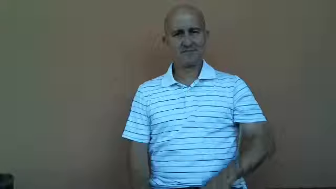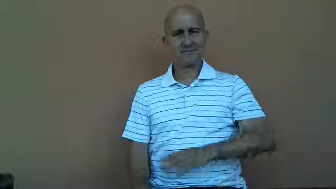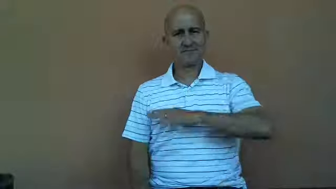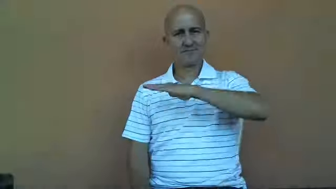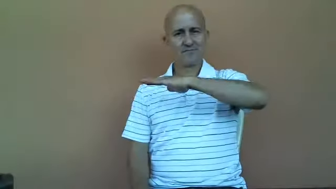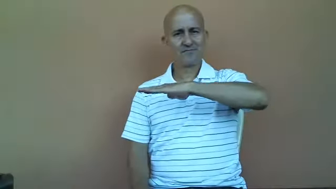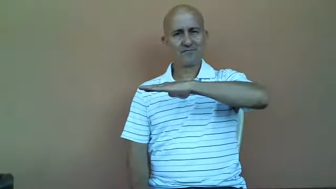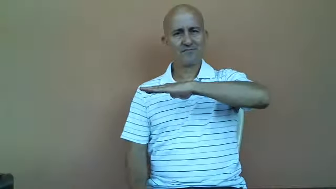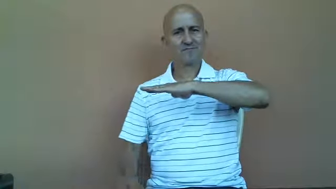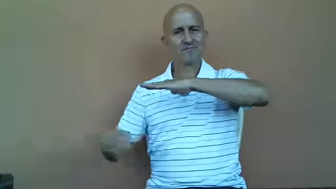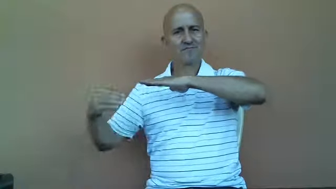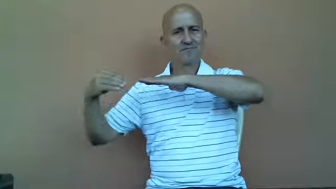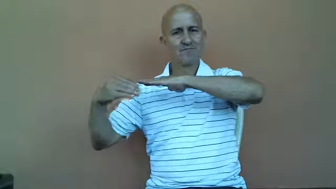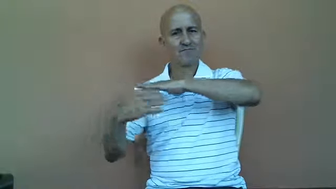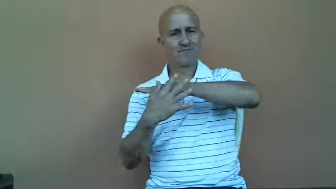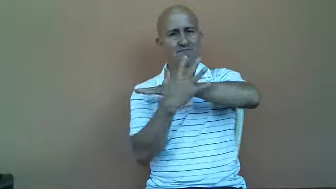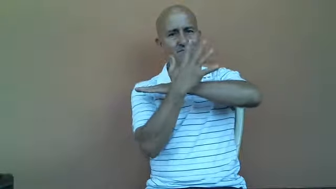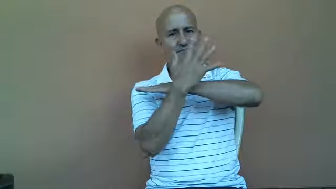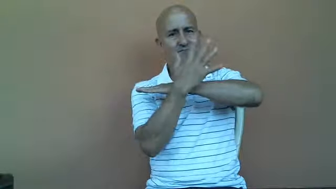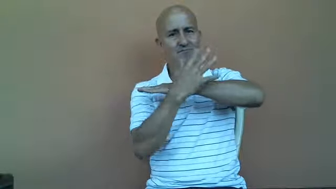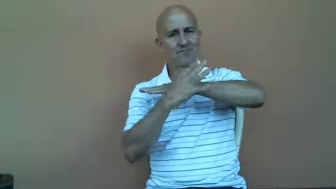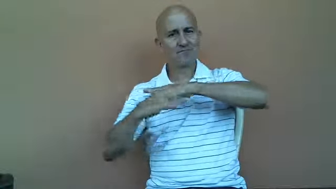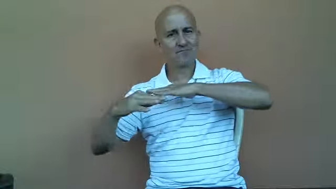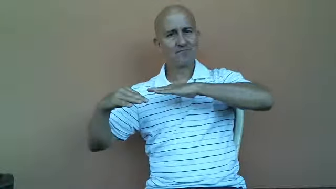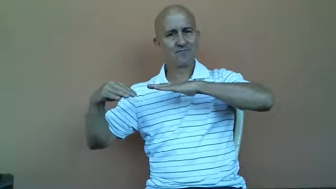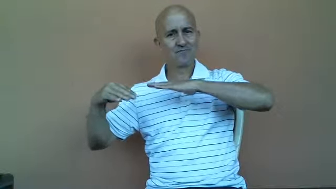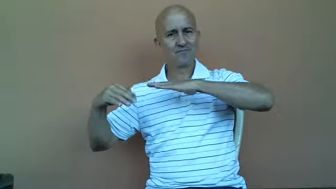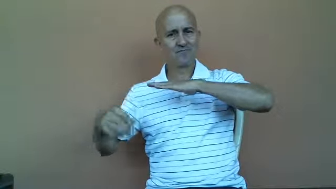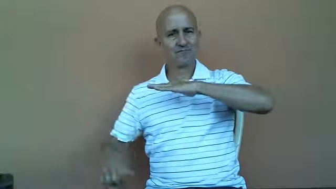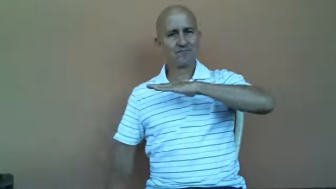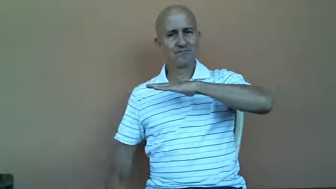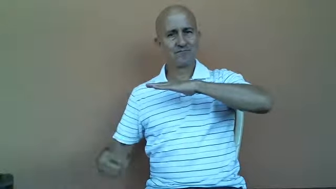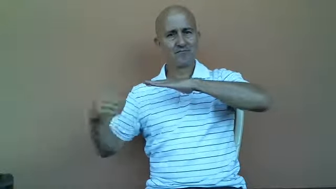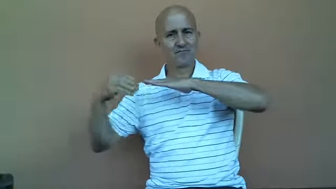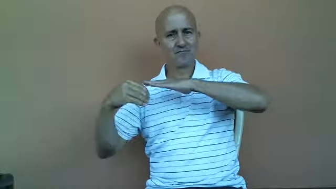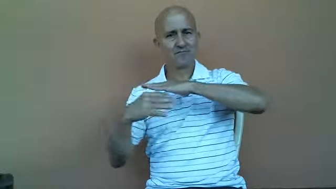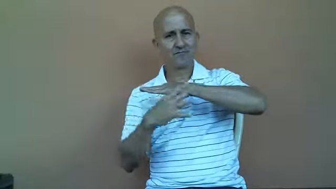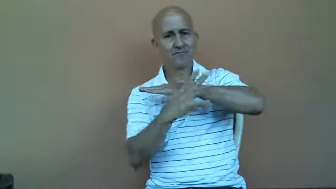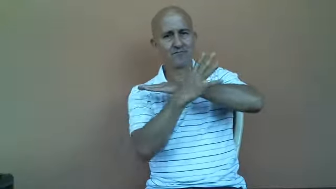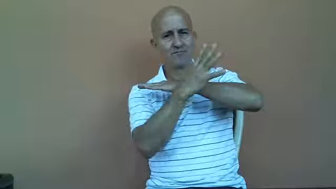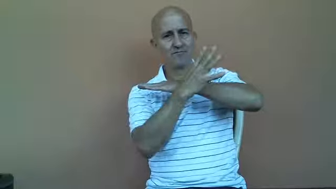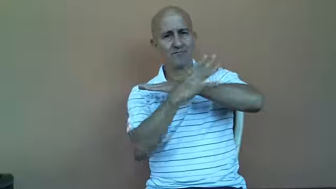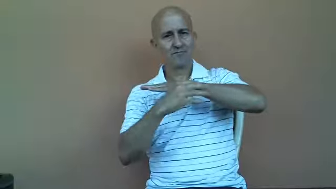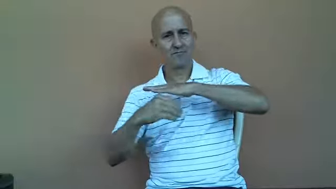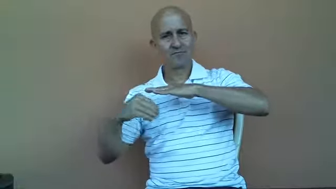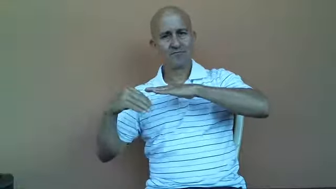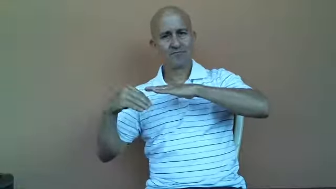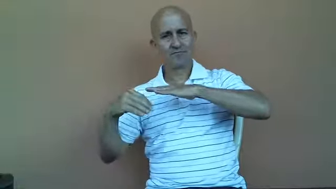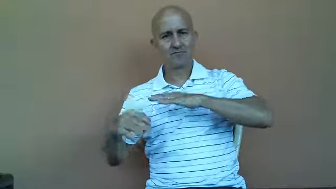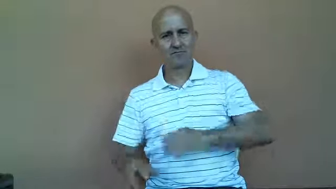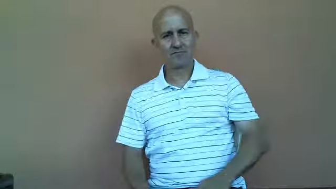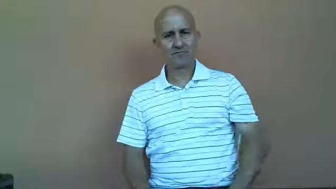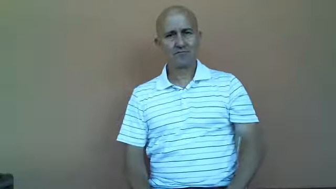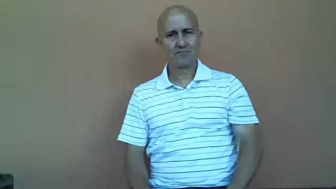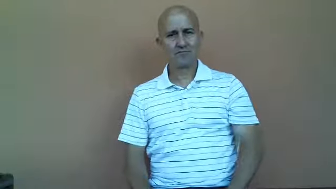playa